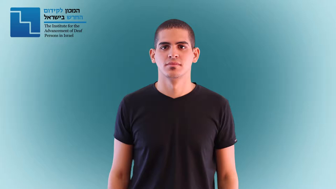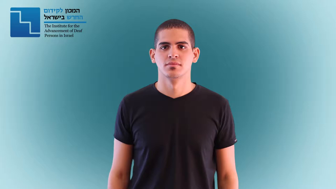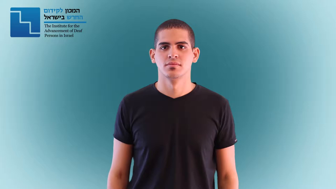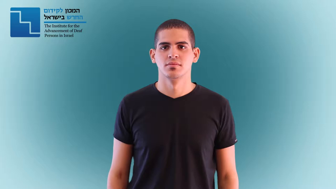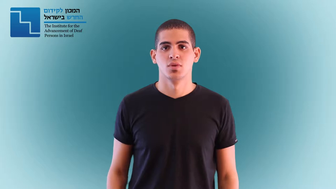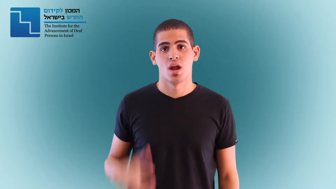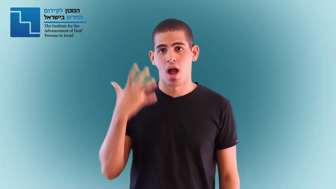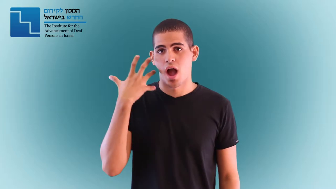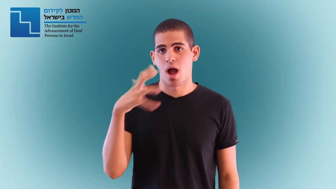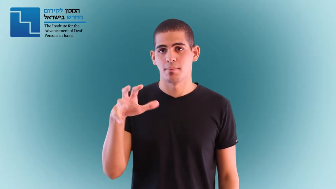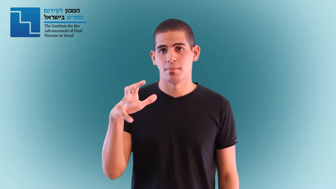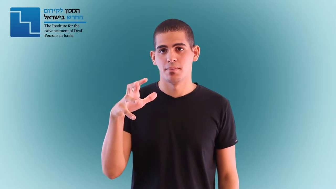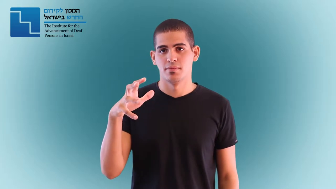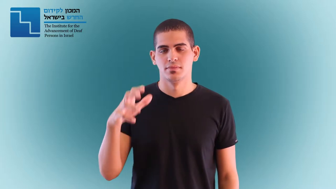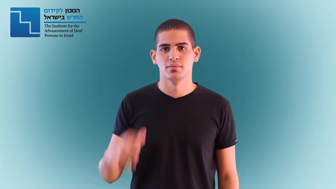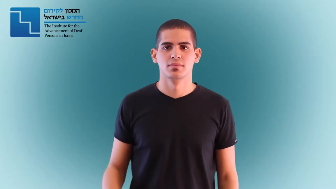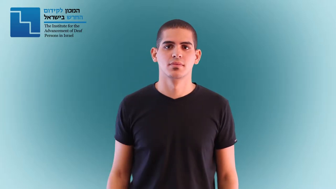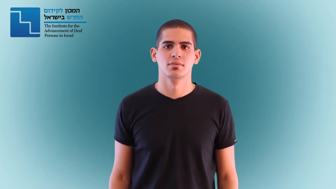חם